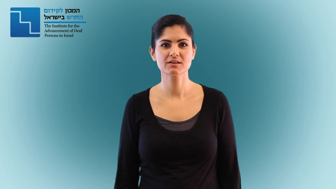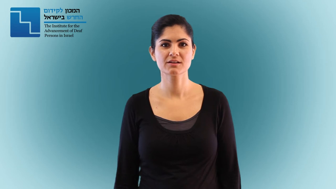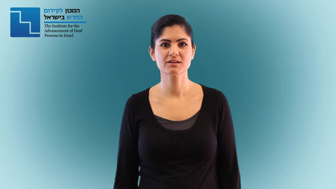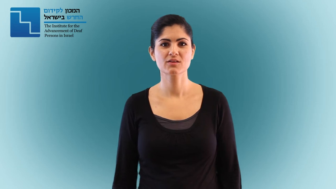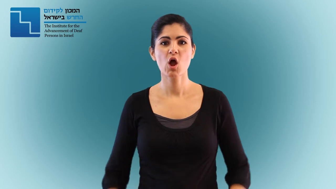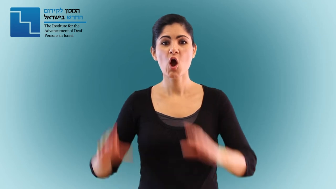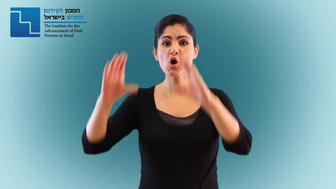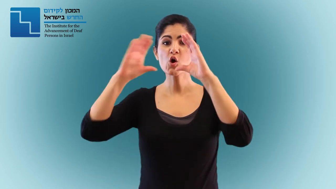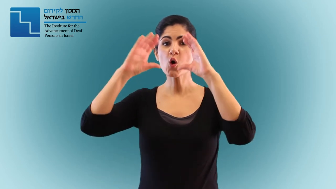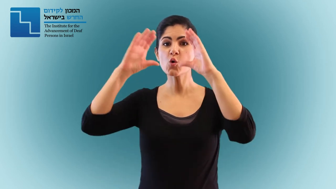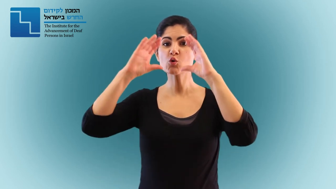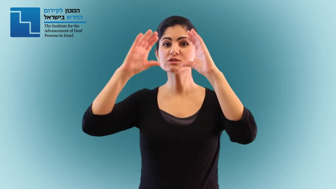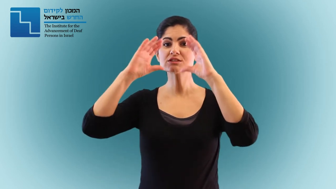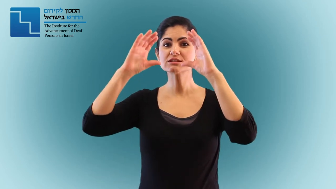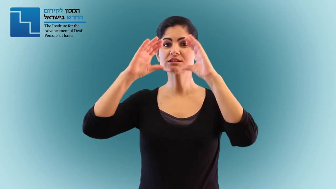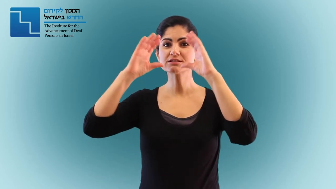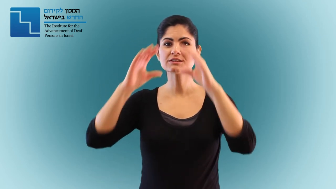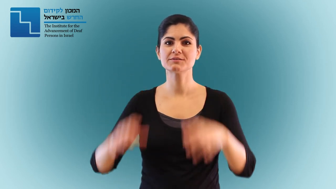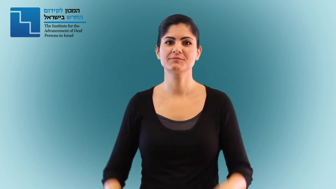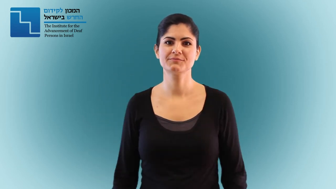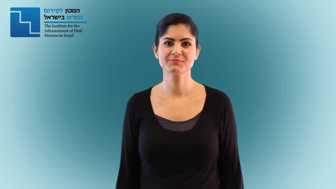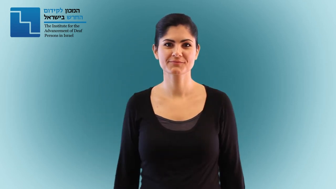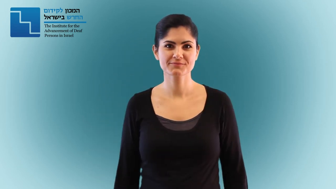קוקוס